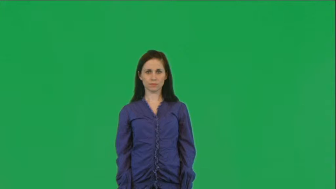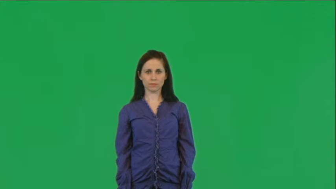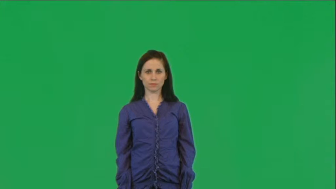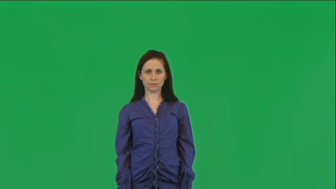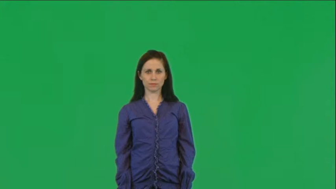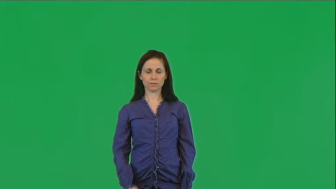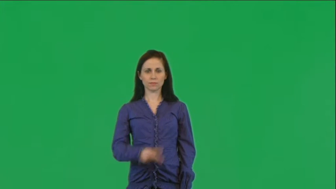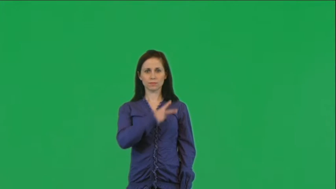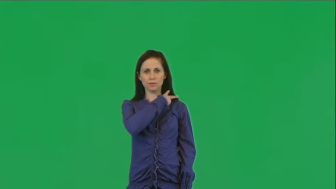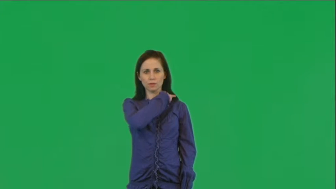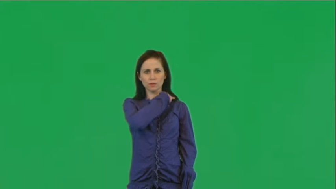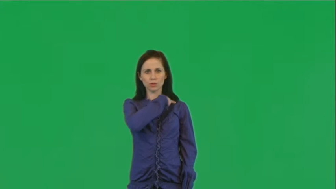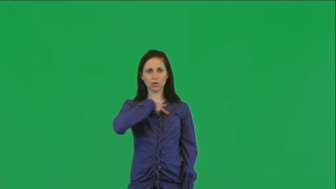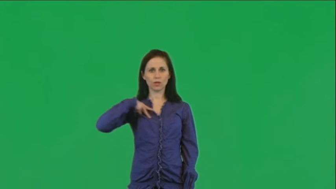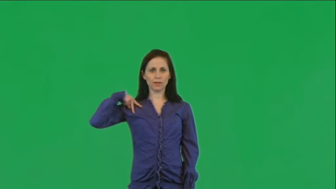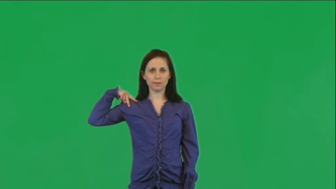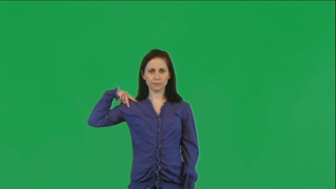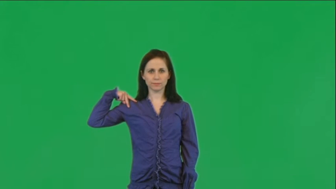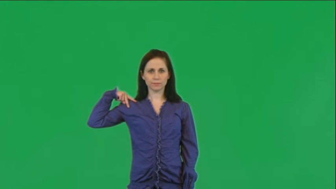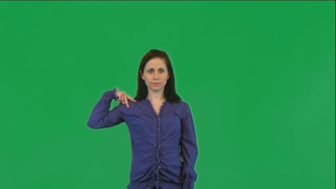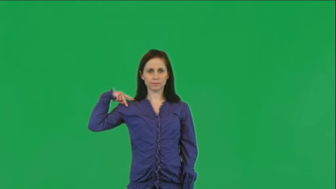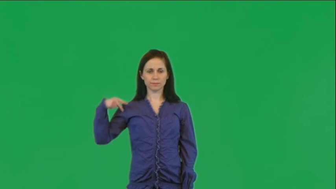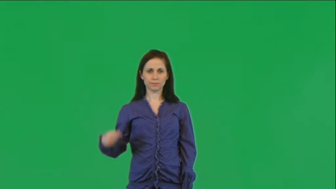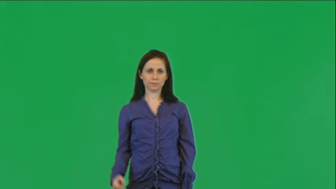korale